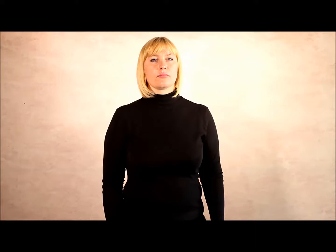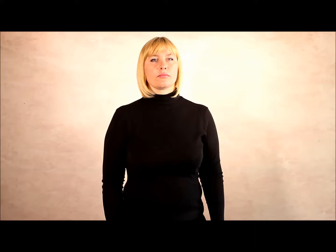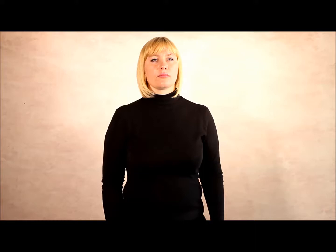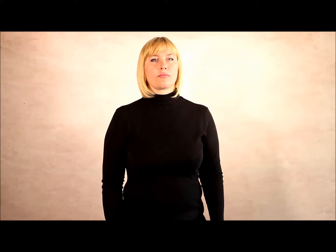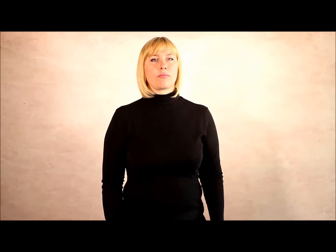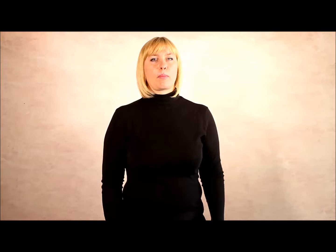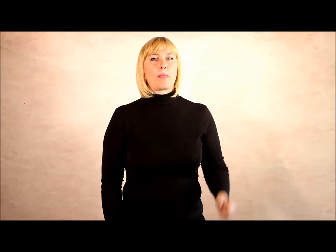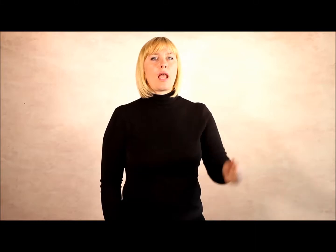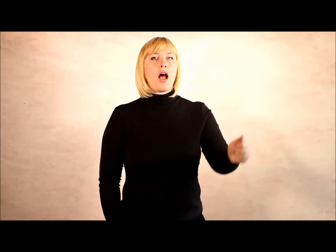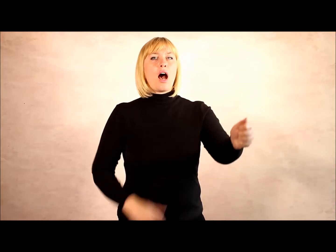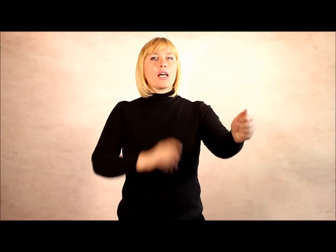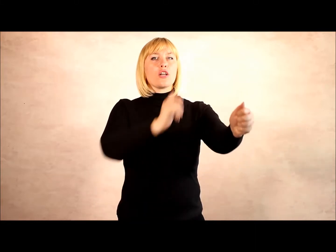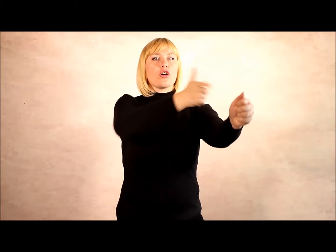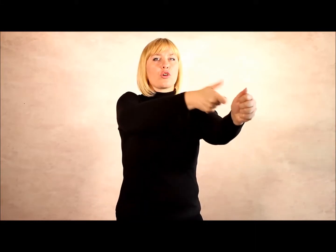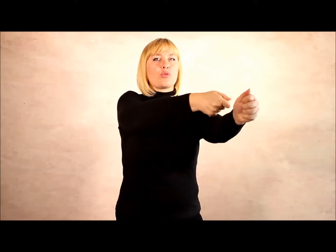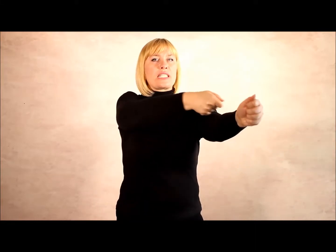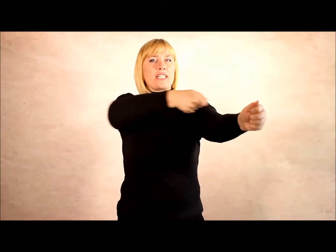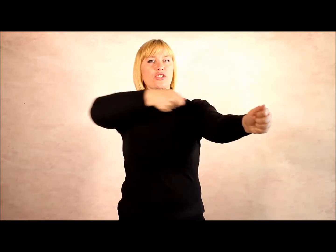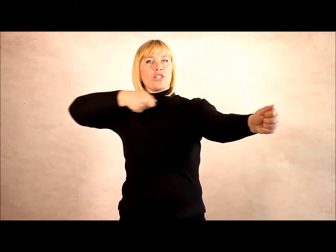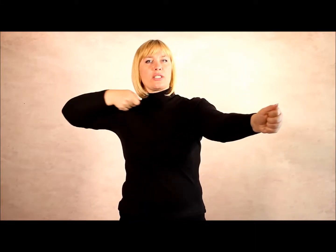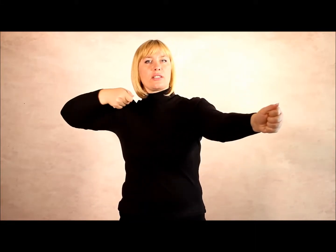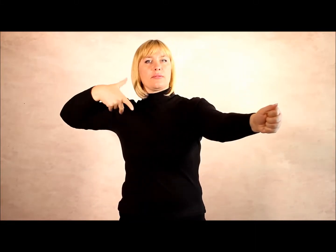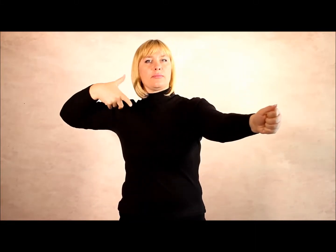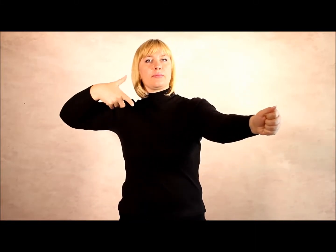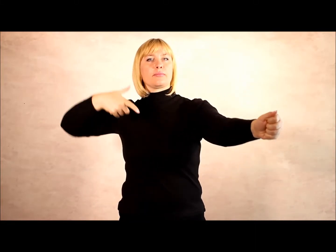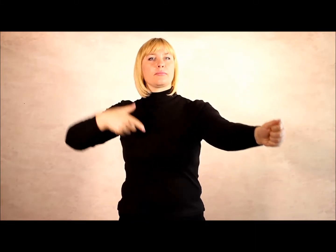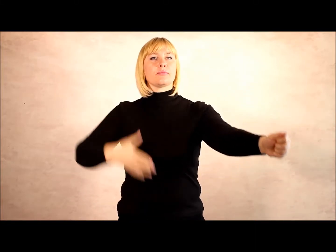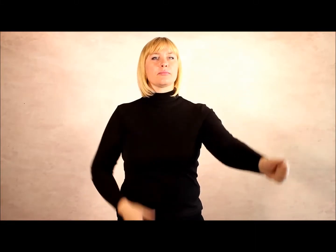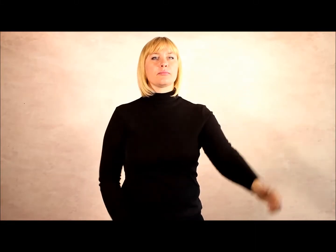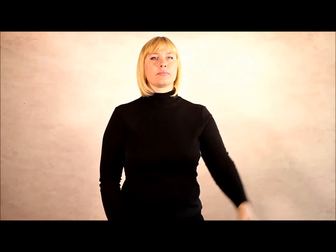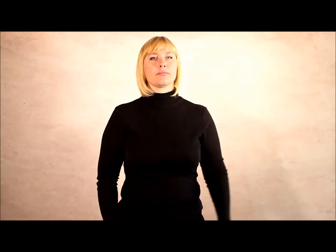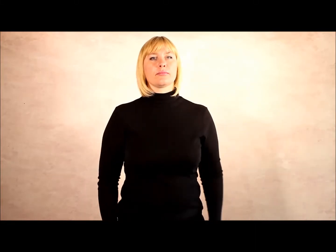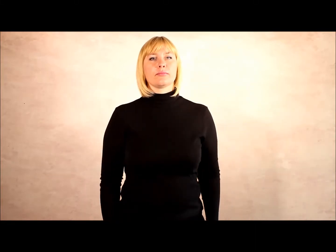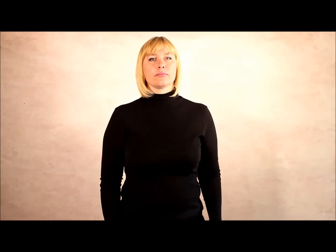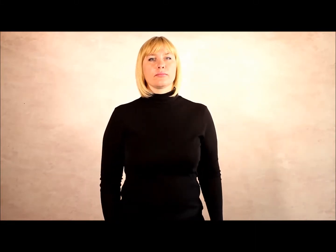Arc cu săgeți